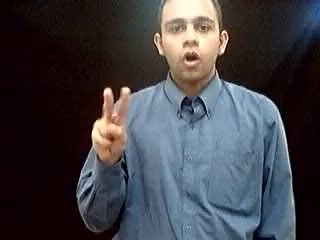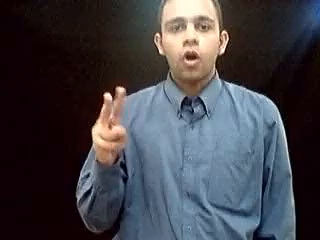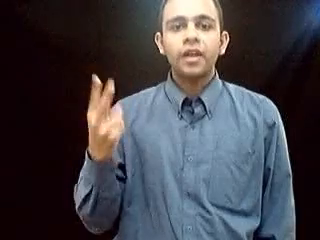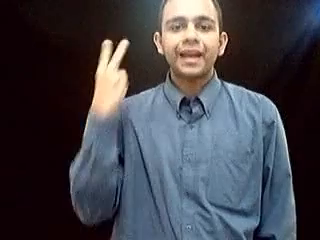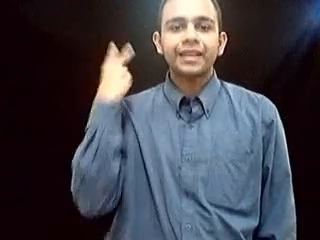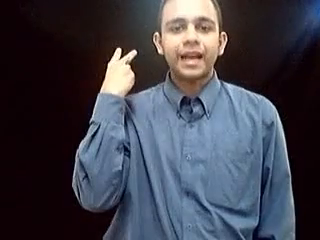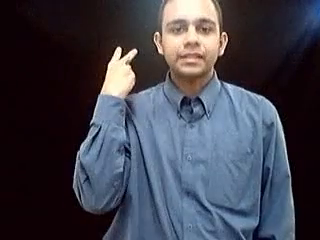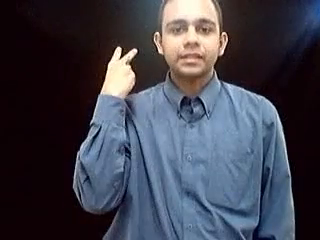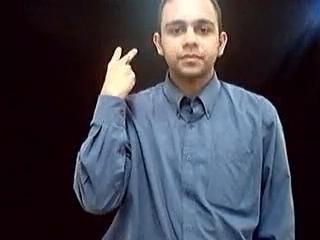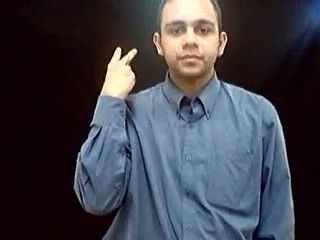olhem para tras